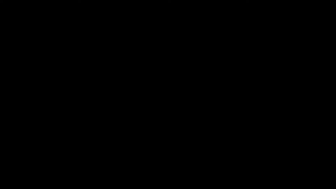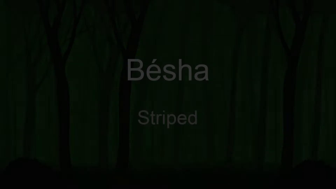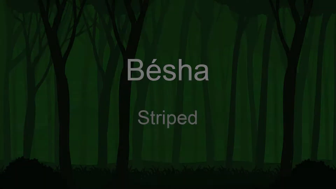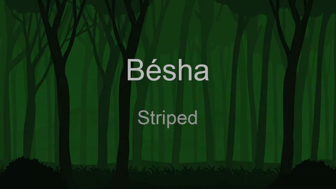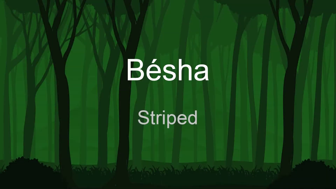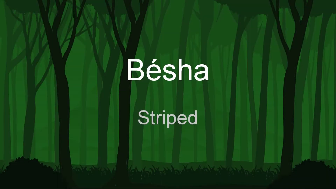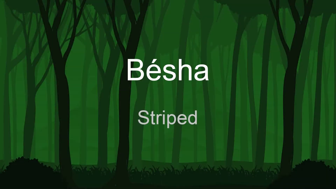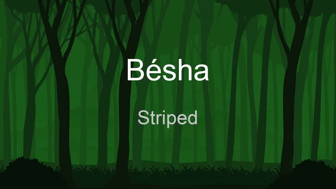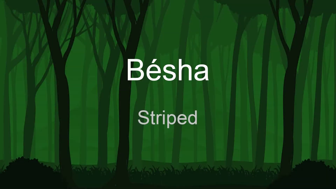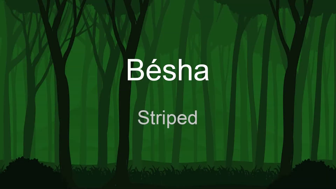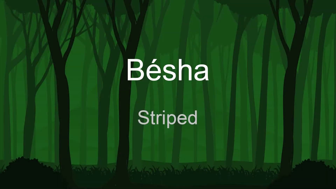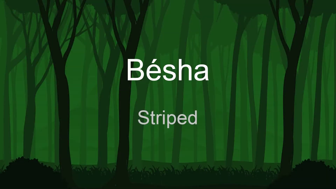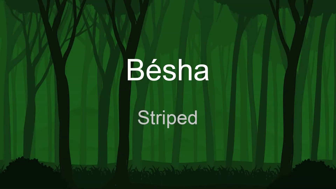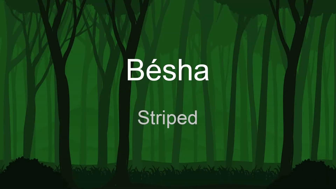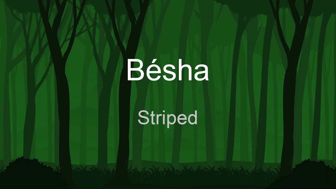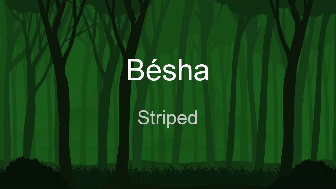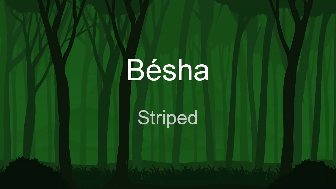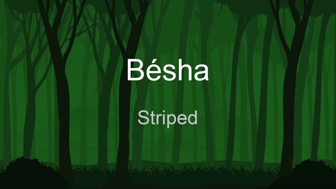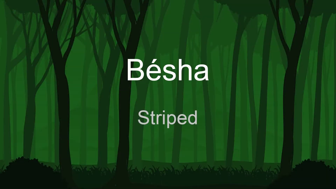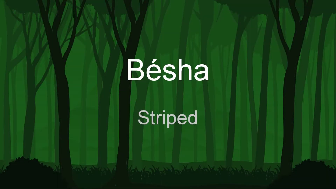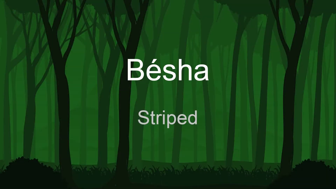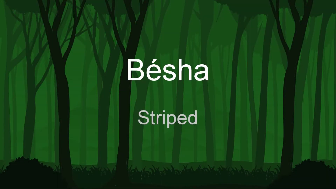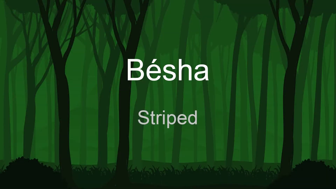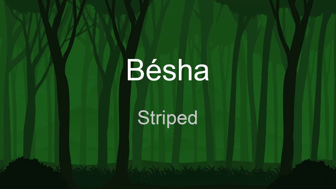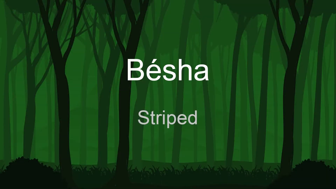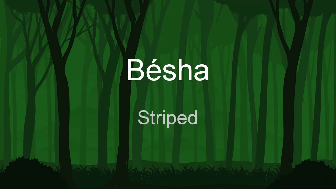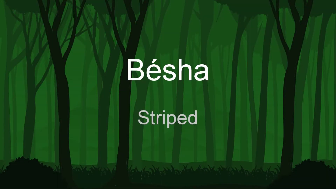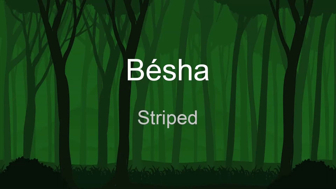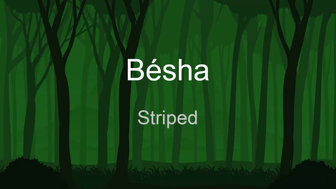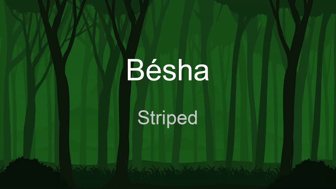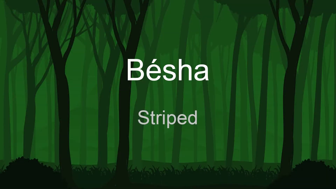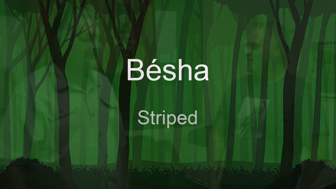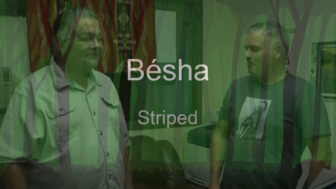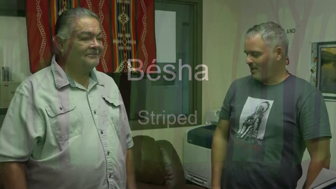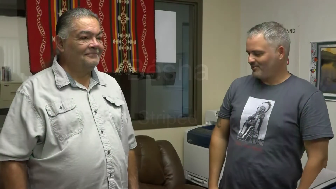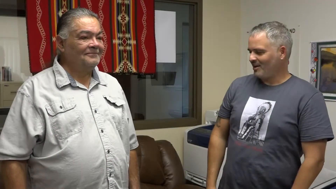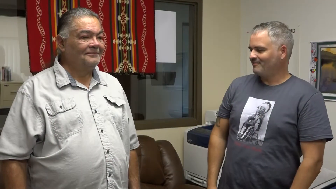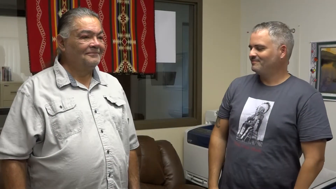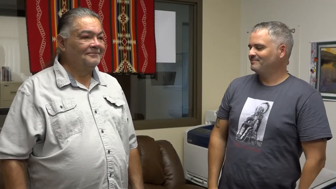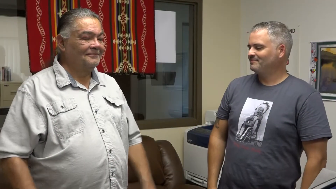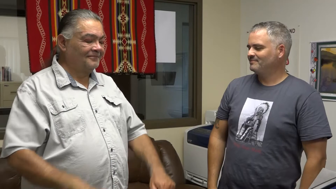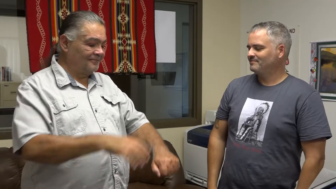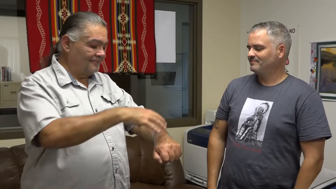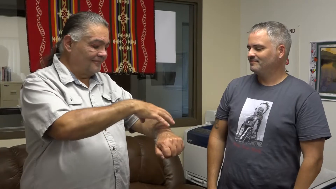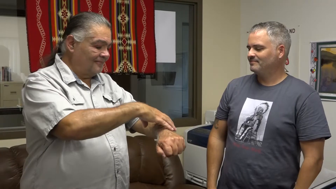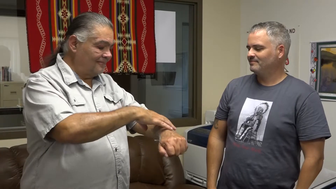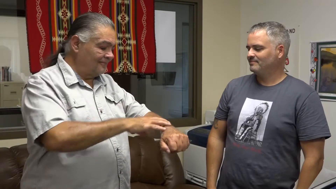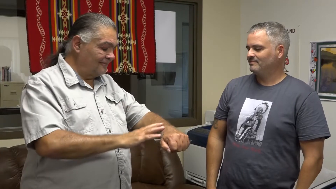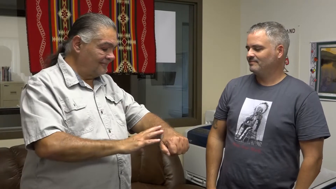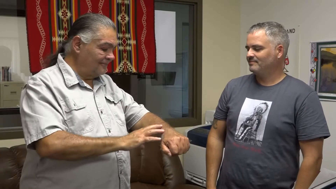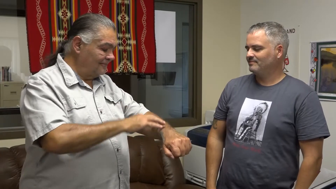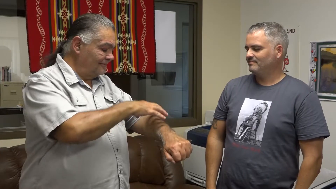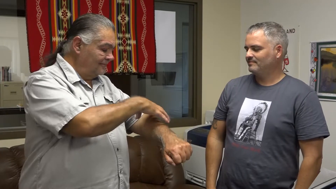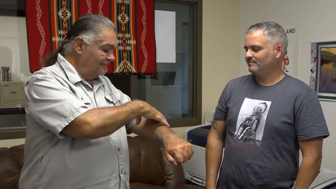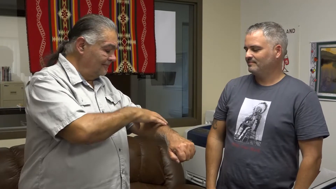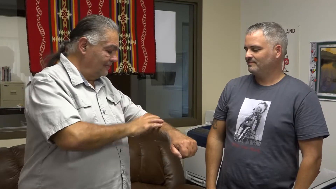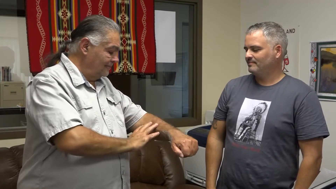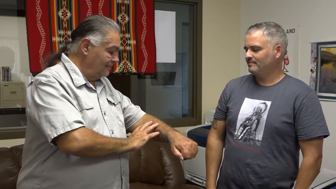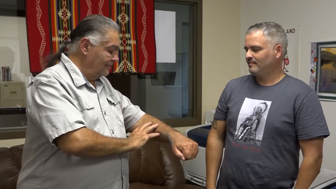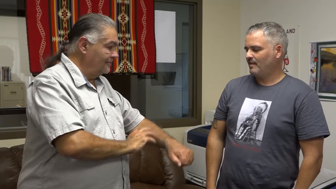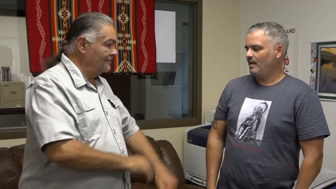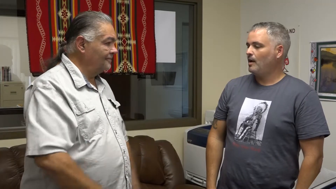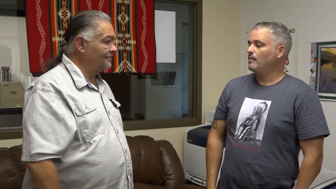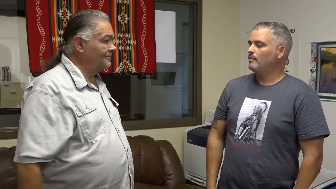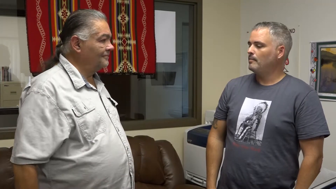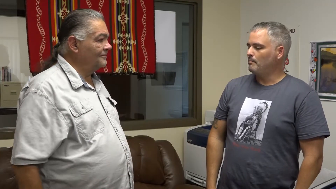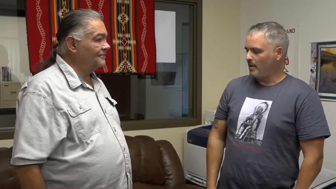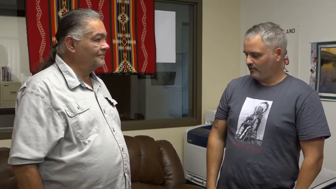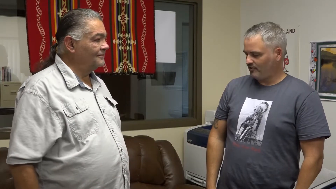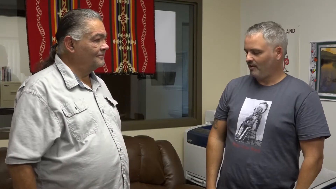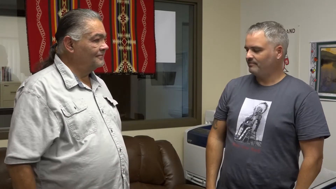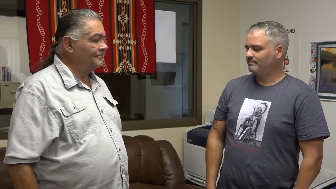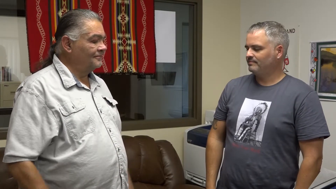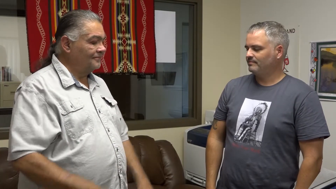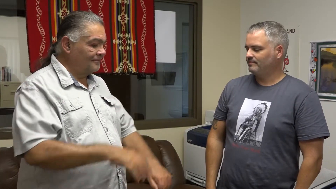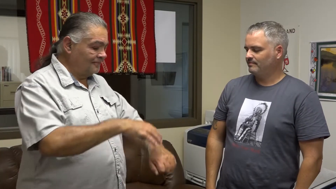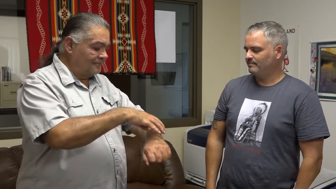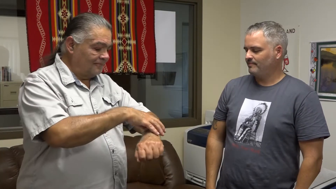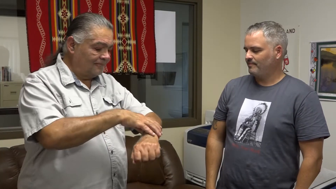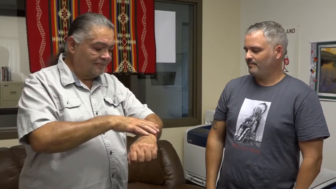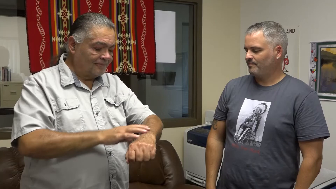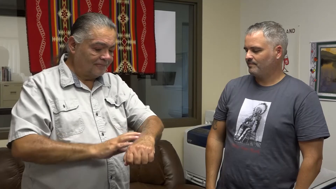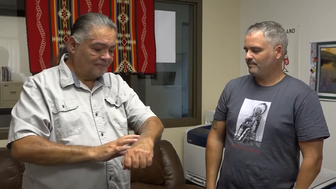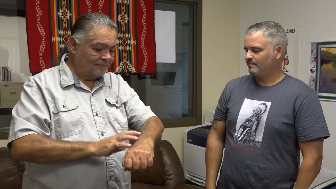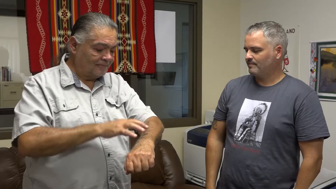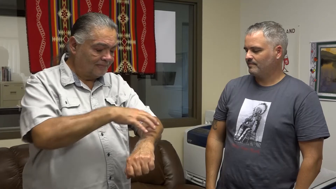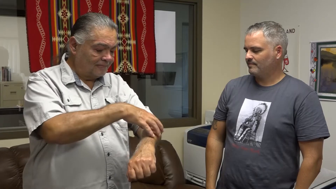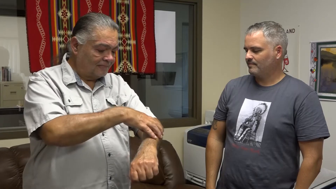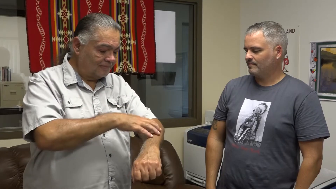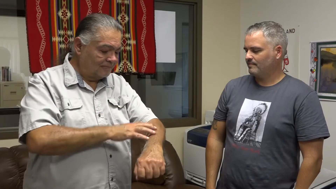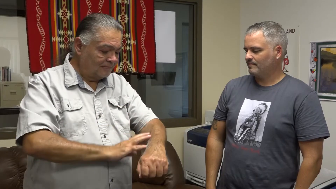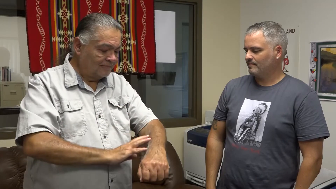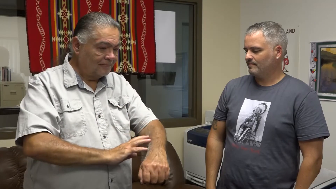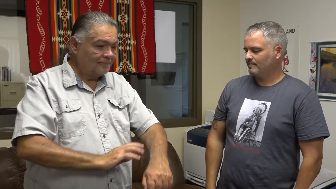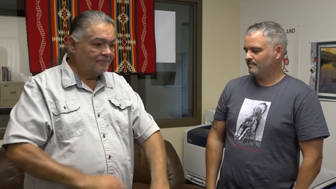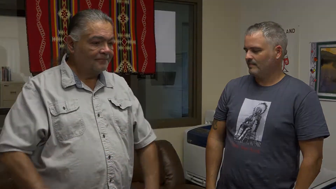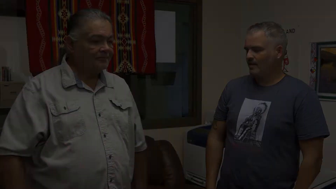Besha